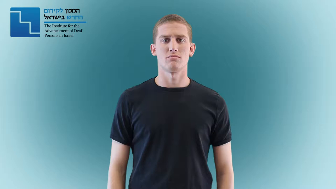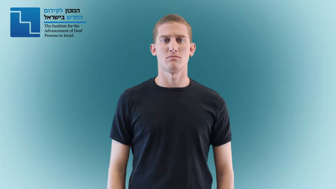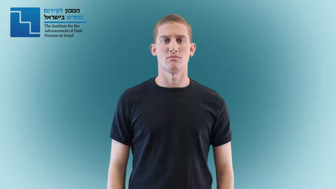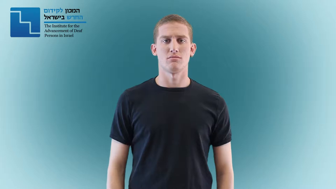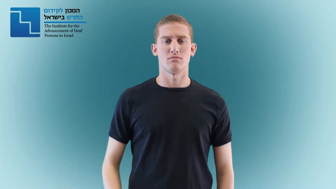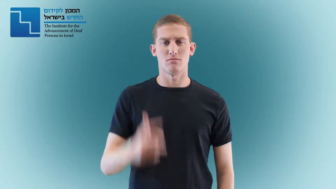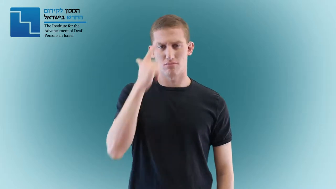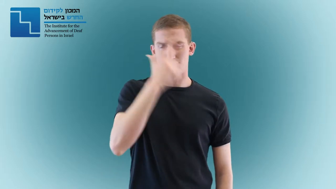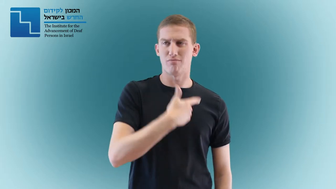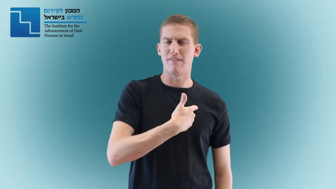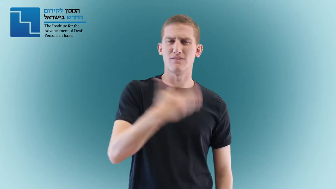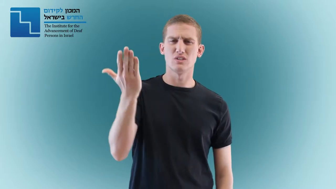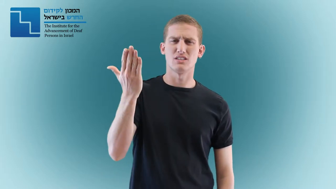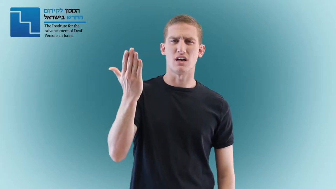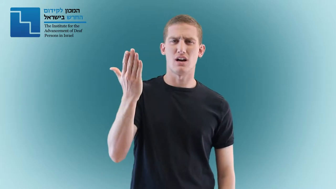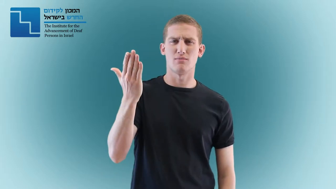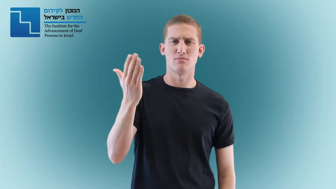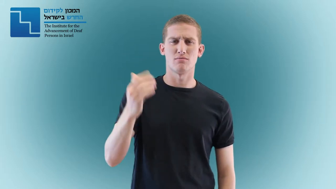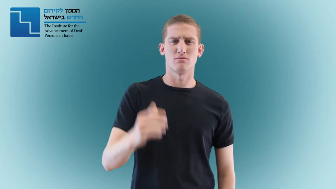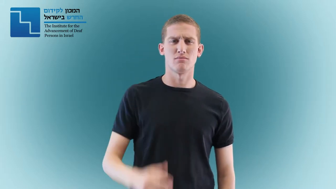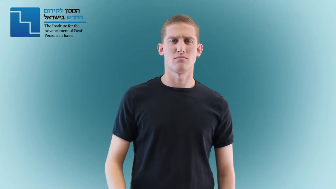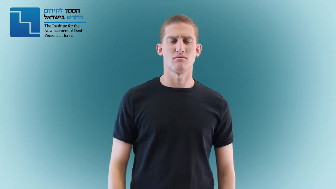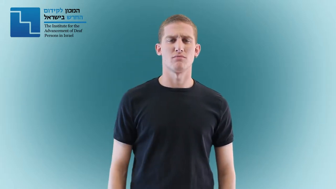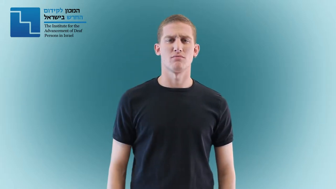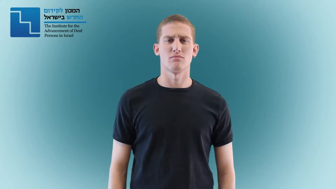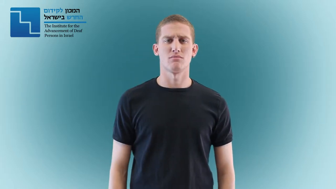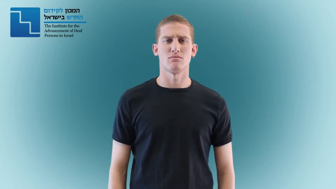מפורסם